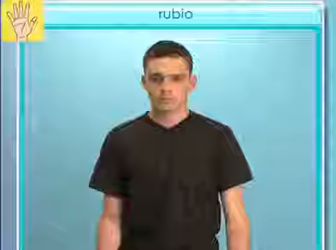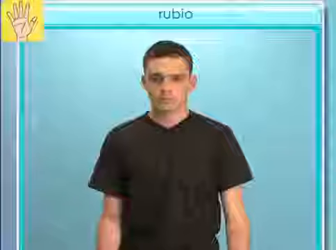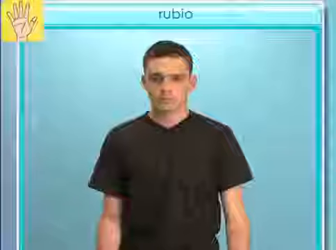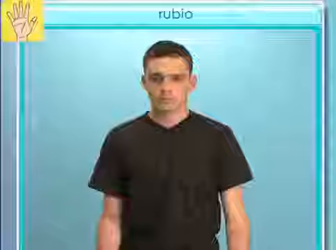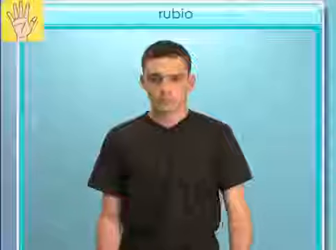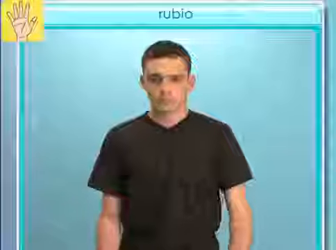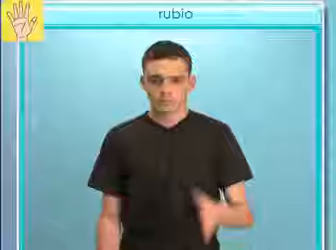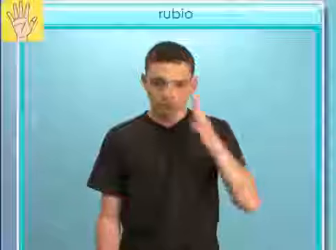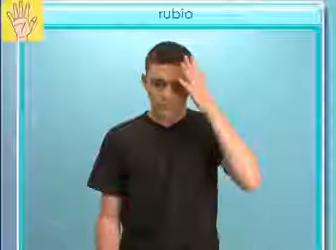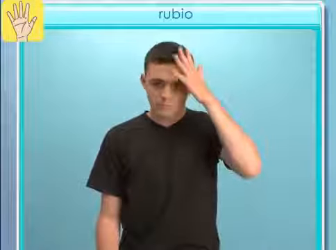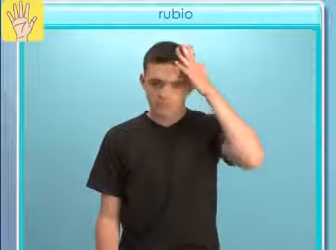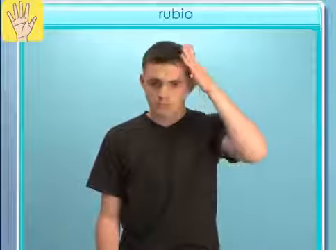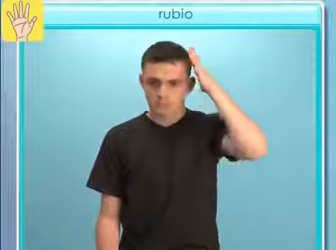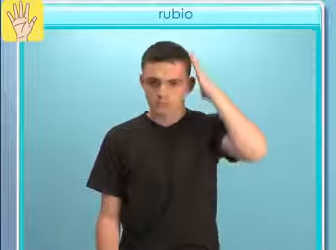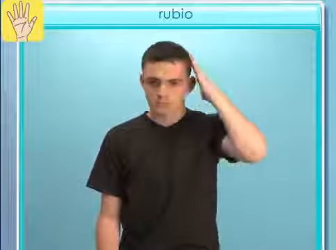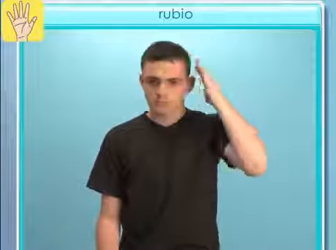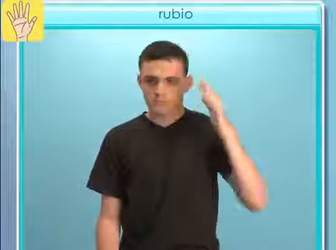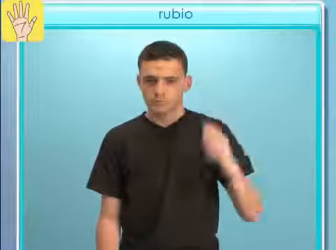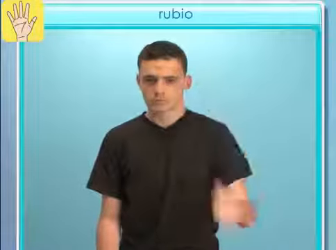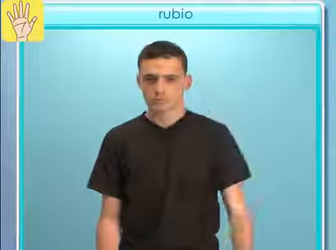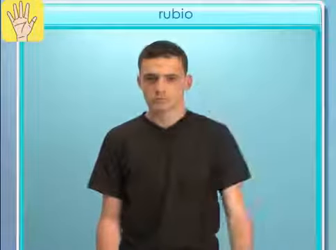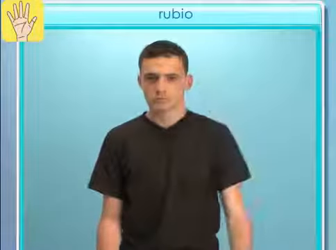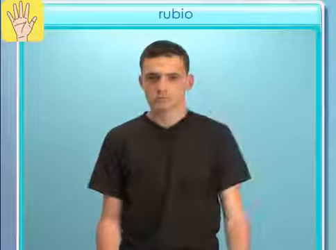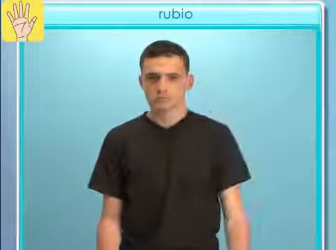RUBIO A